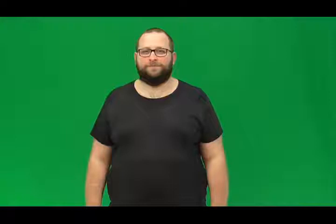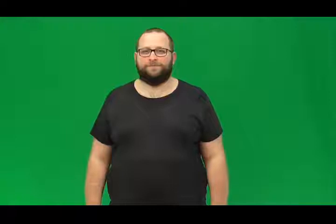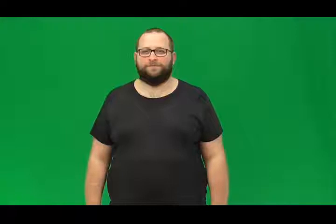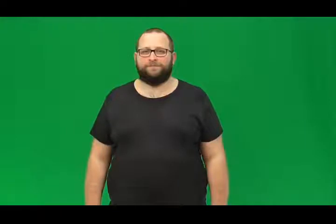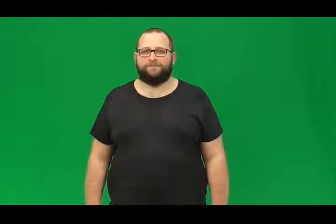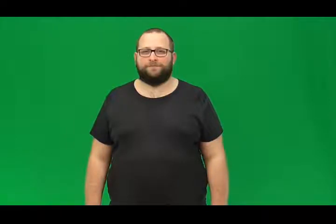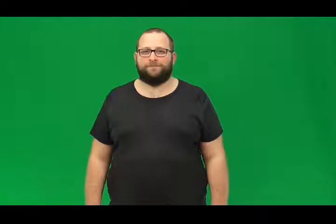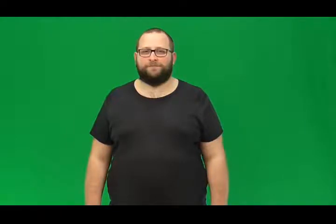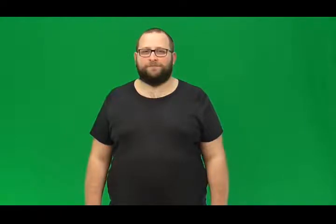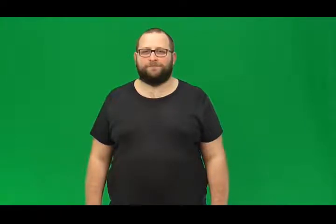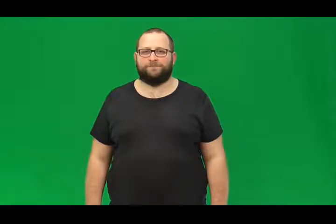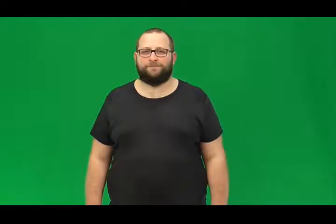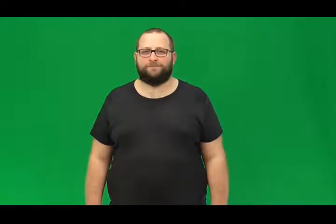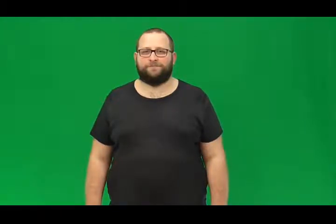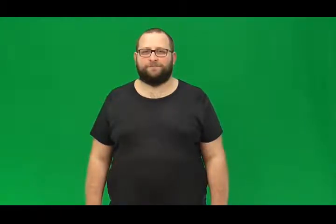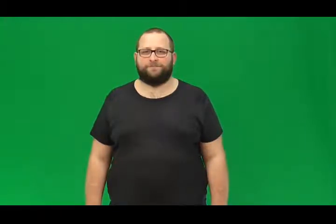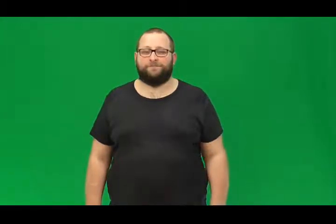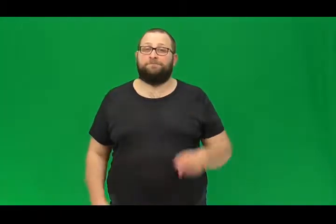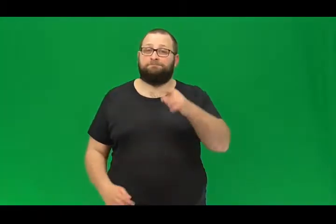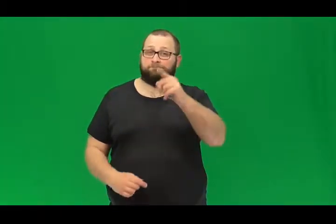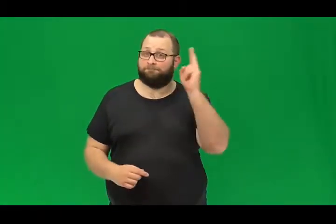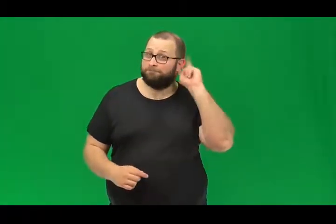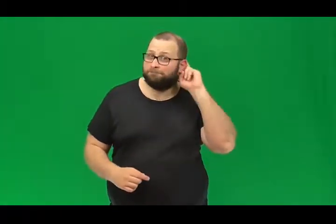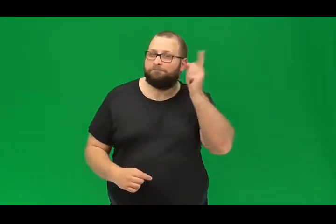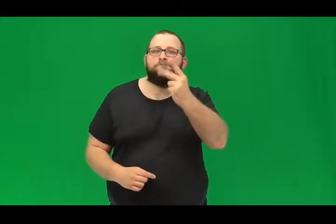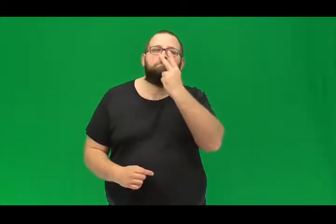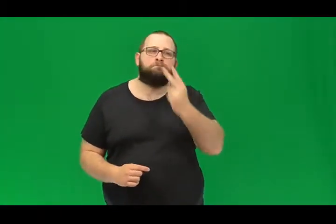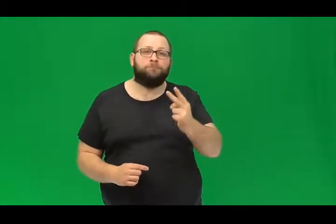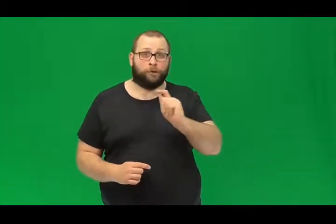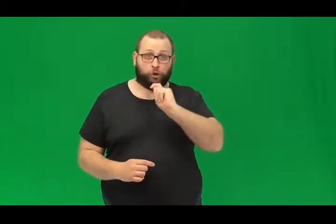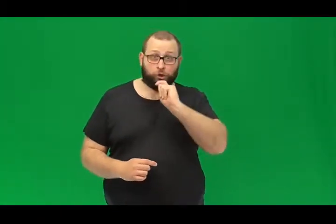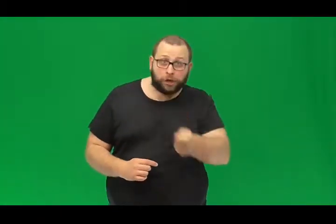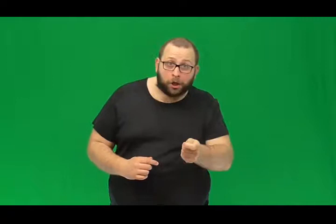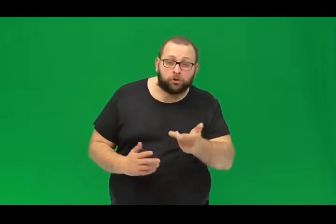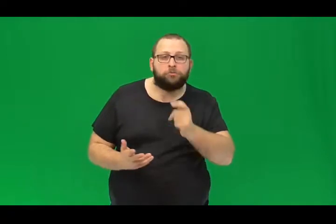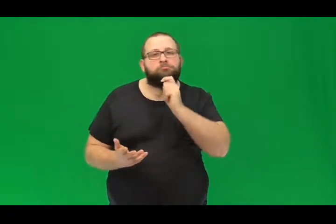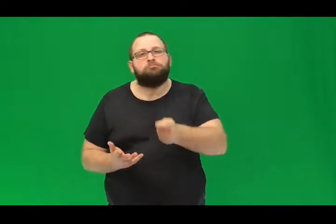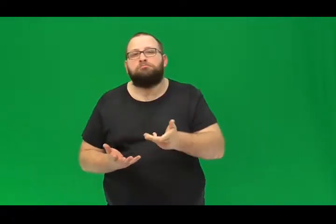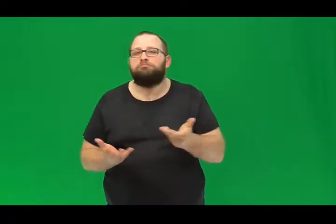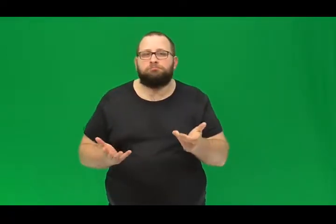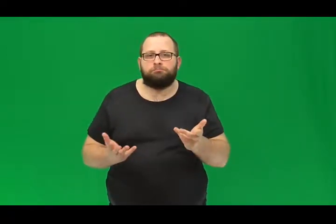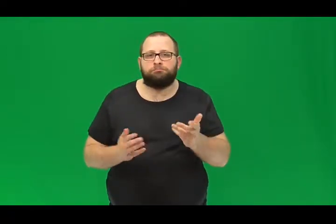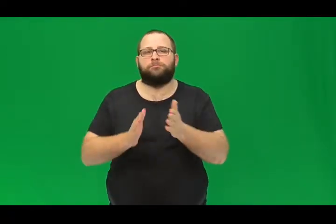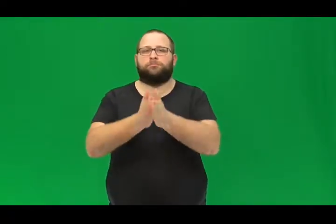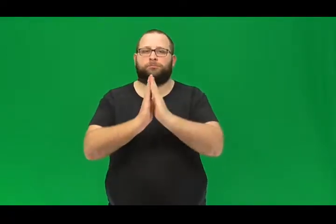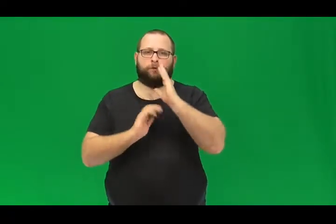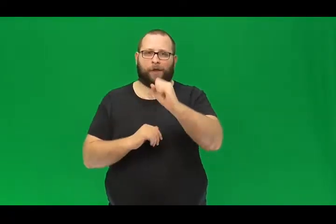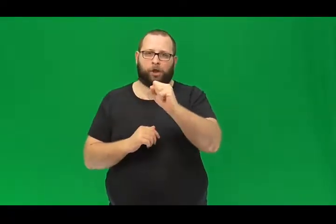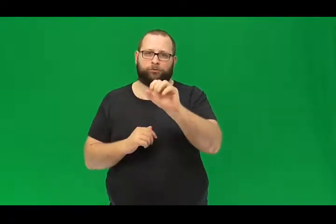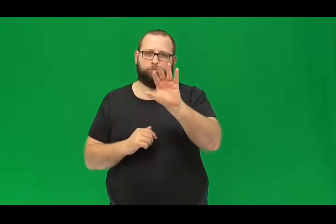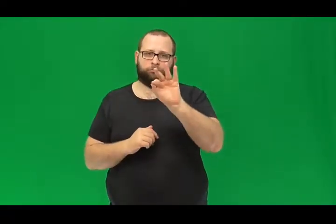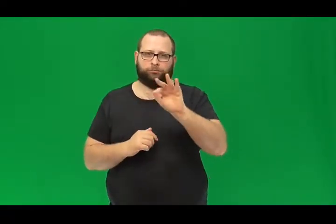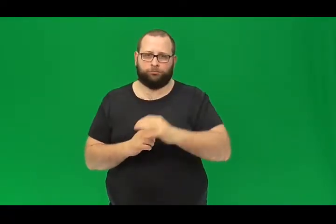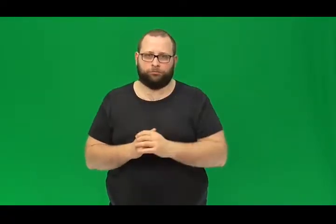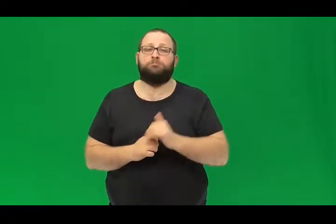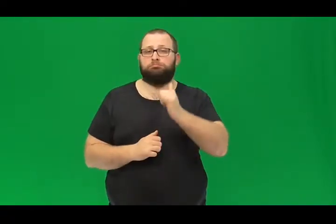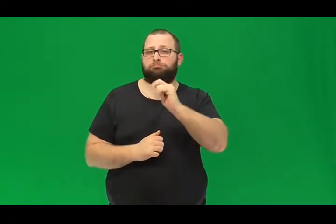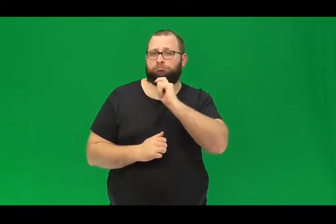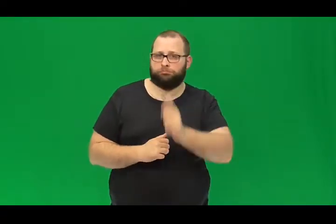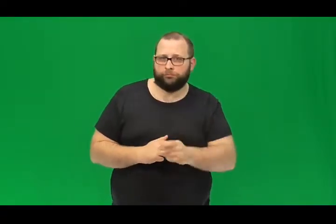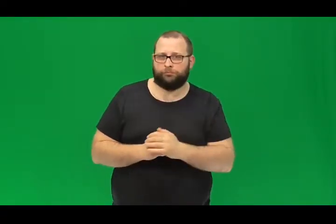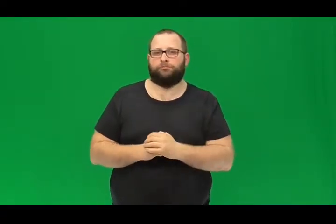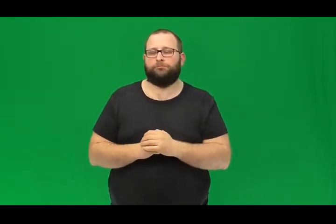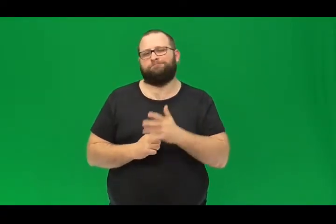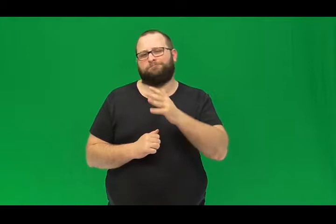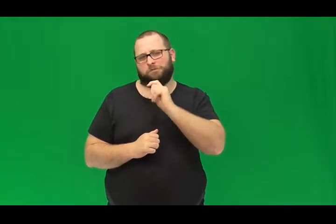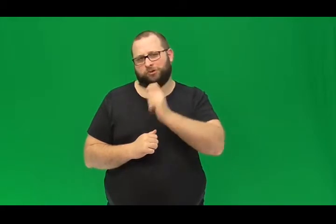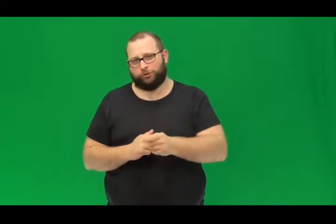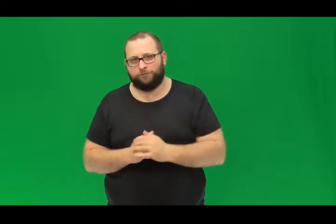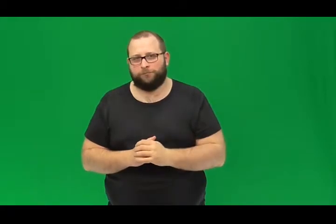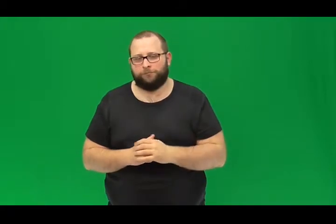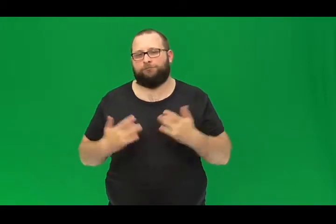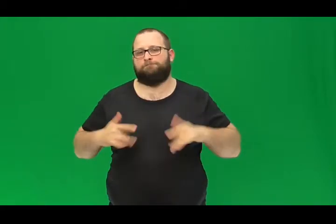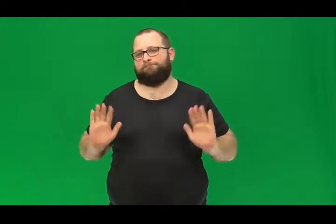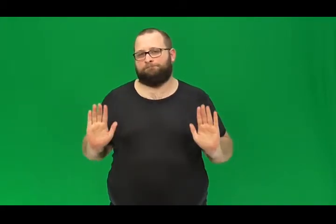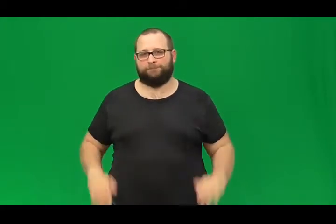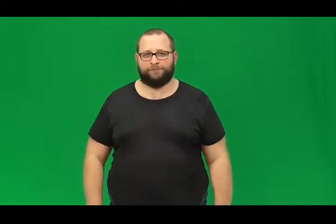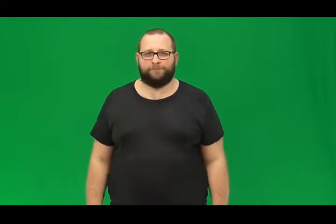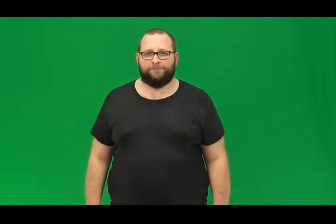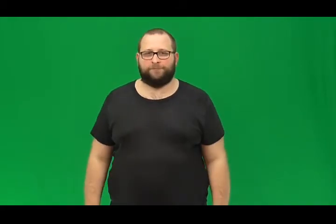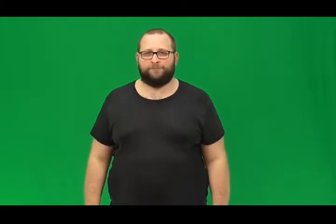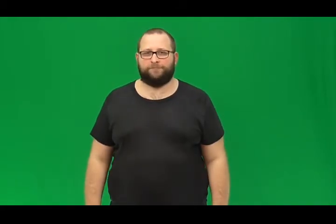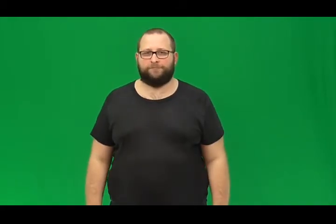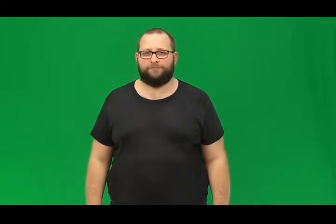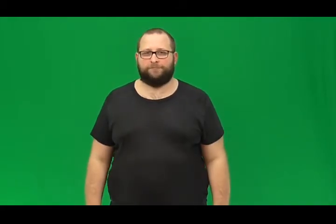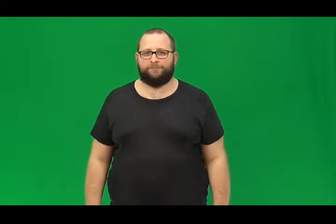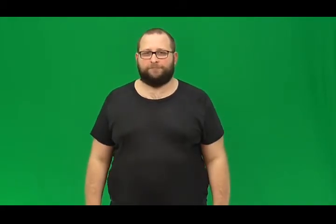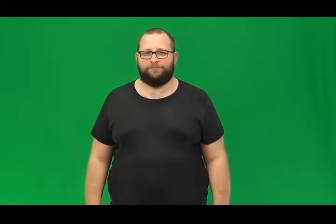Sikeresnek tekinted az implantációdat?